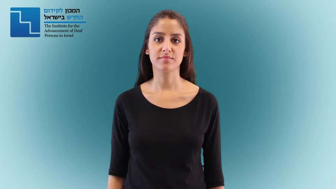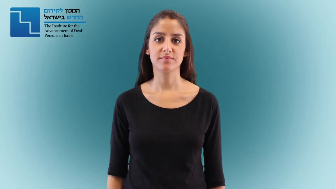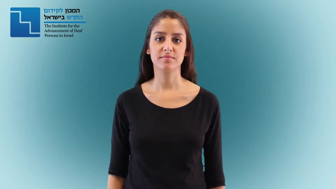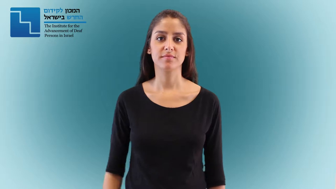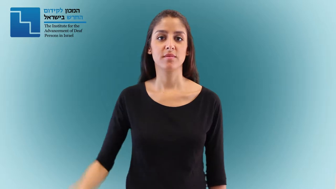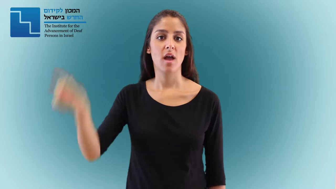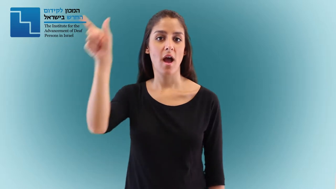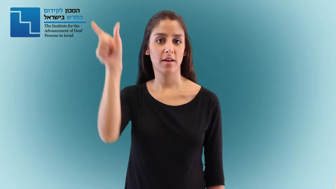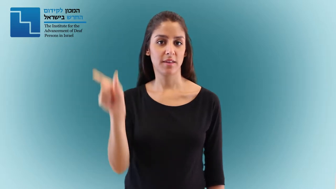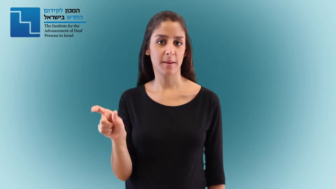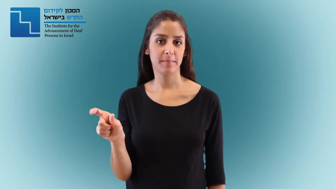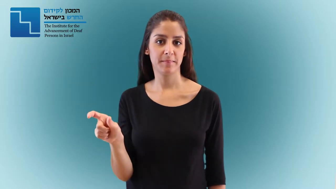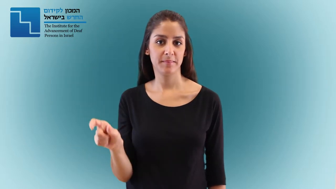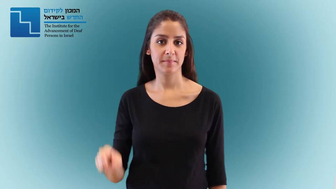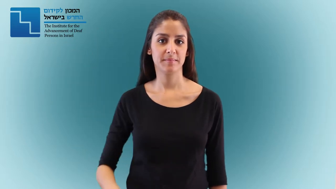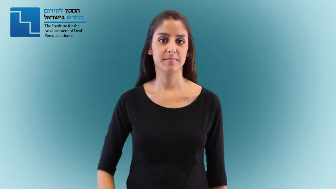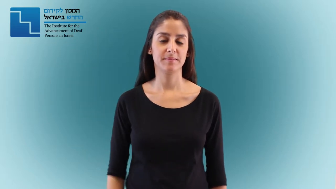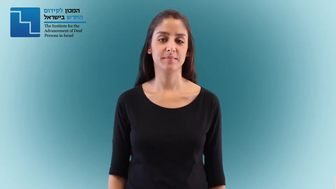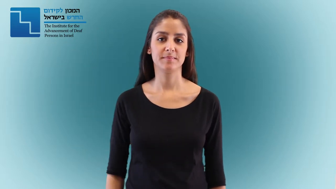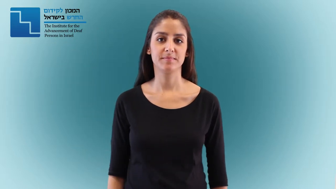אדם / בן אדם